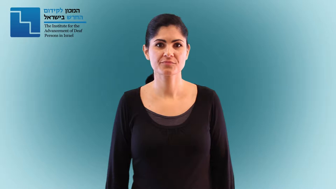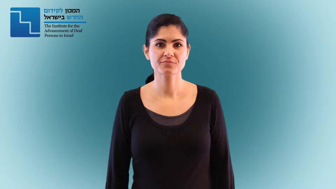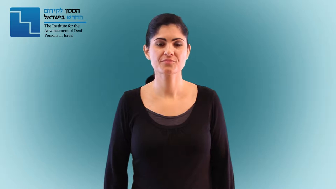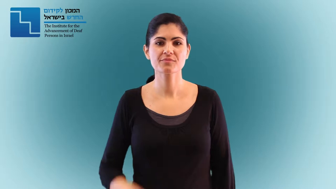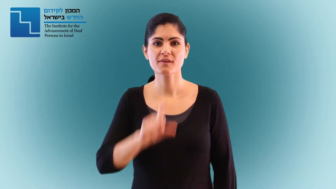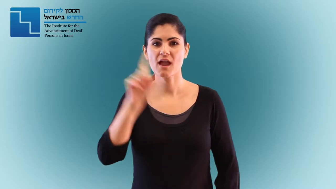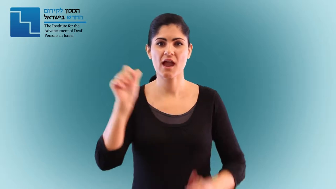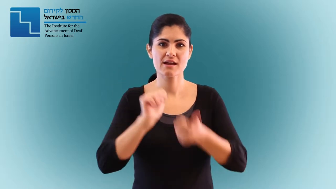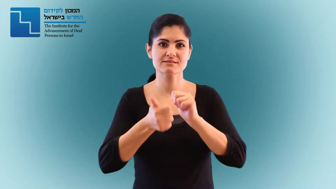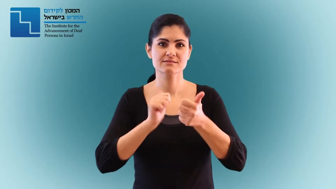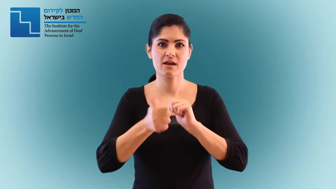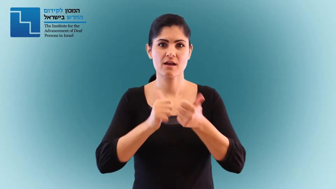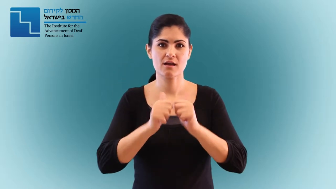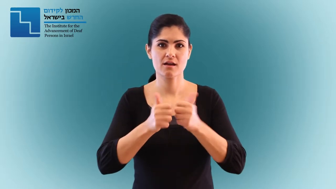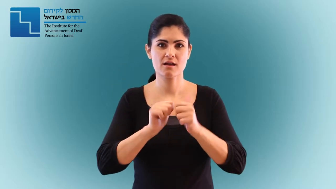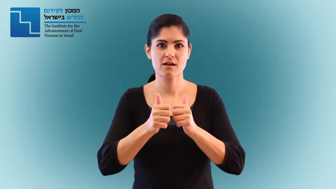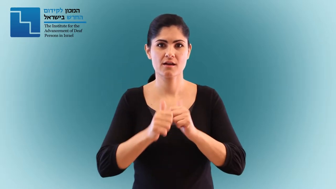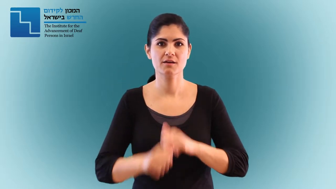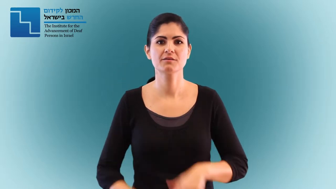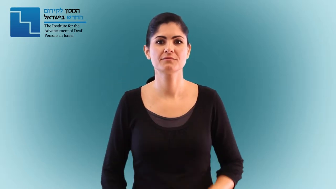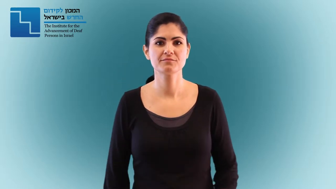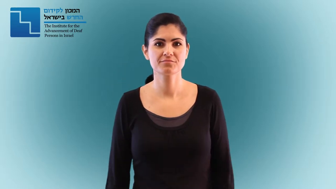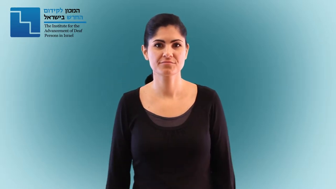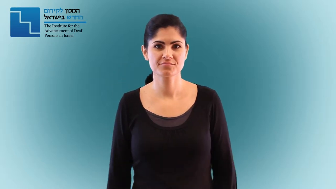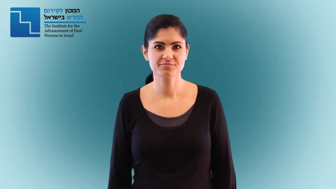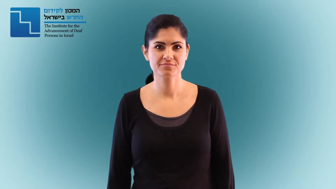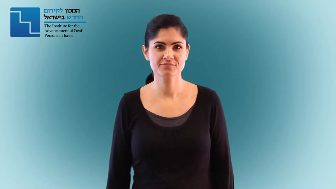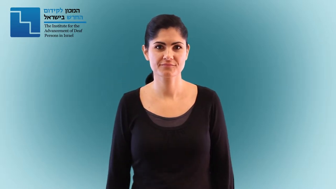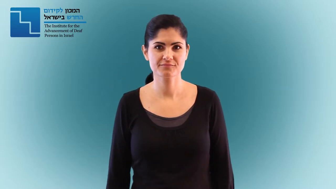אס"ח